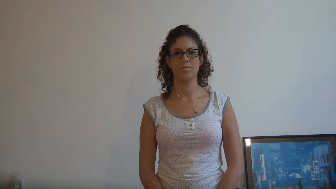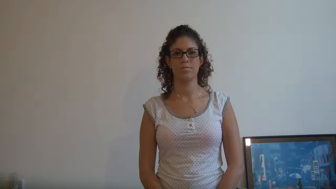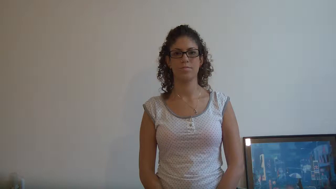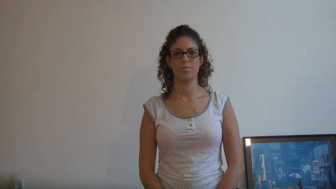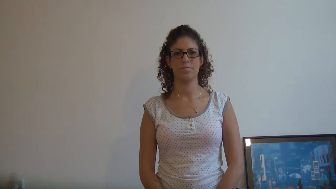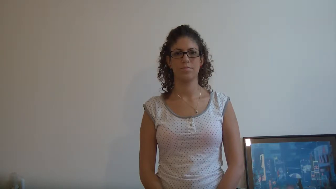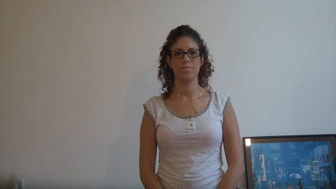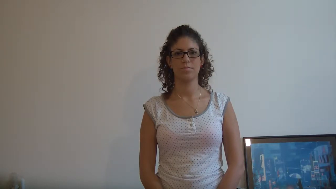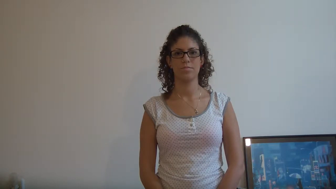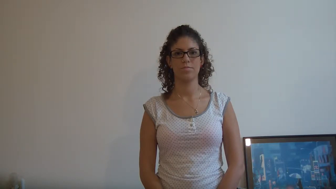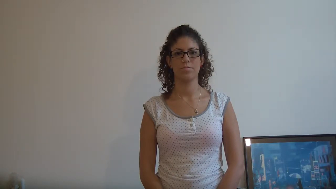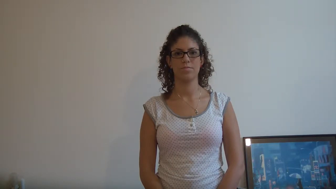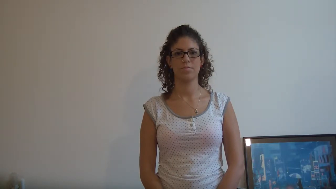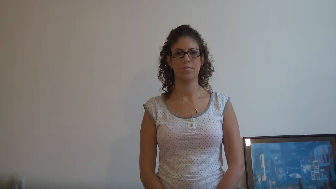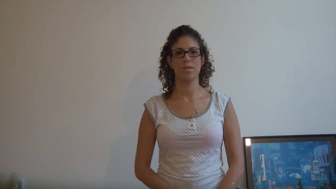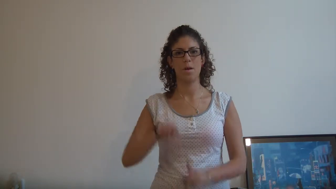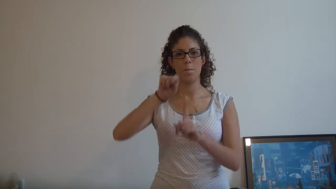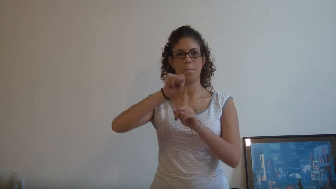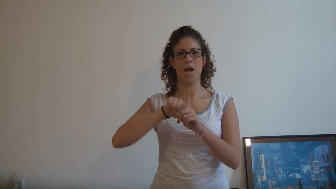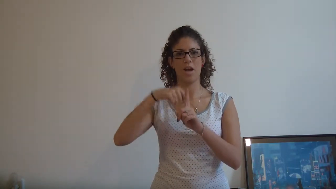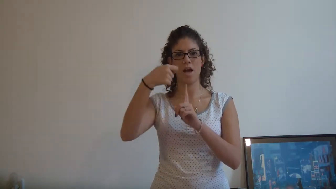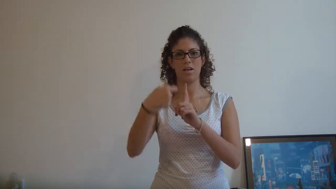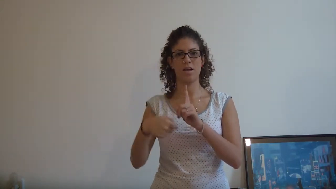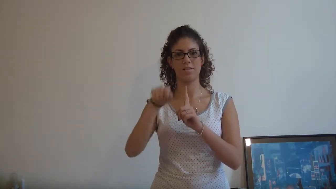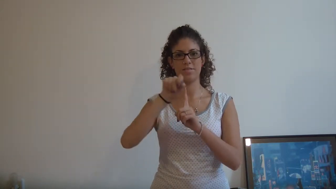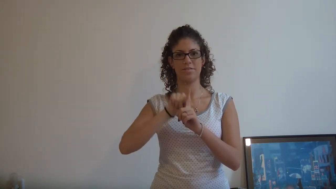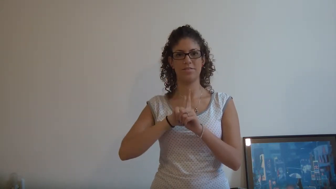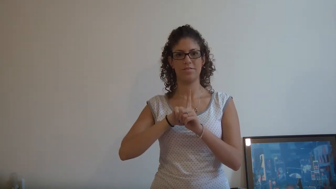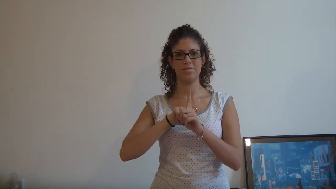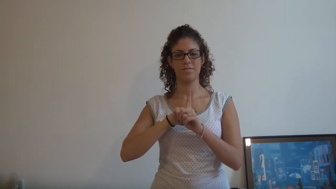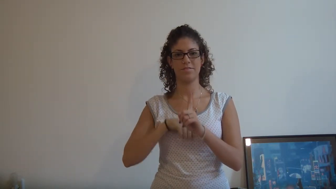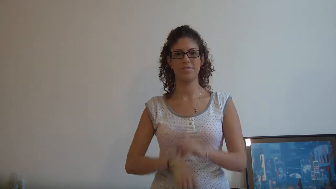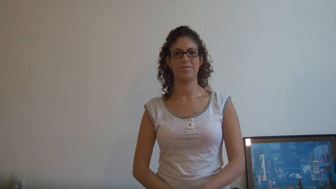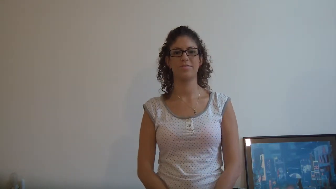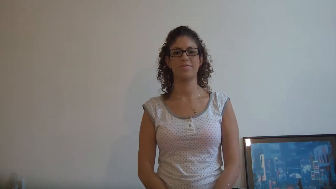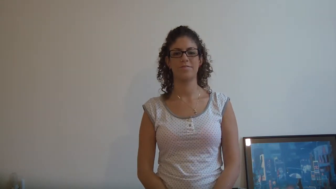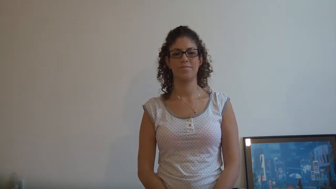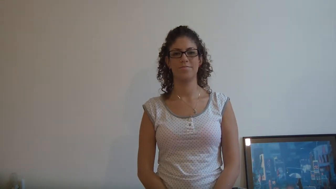בננה